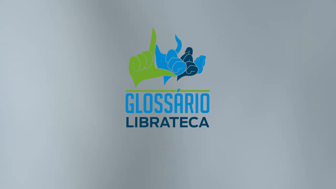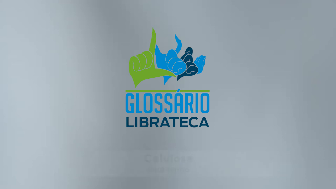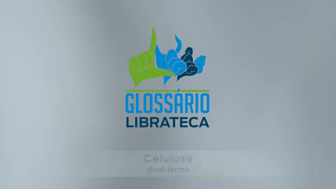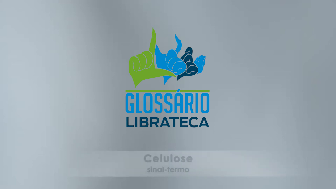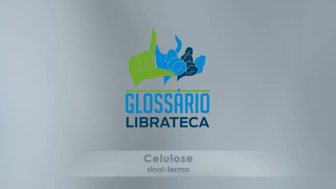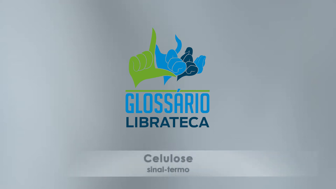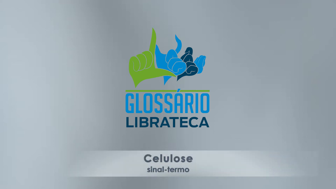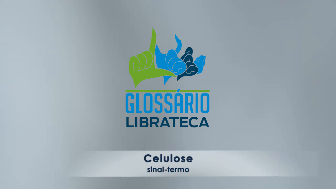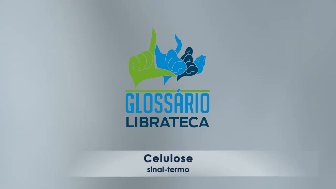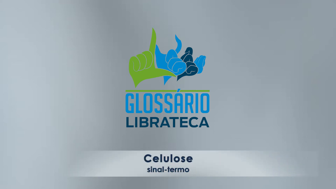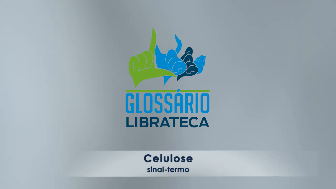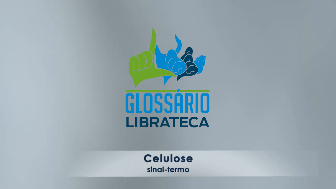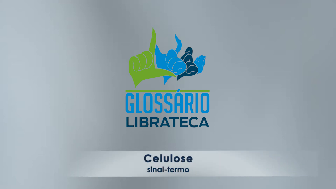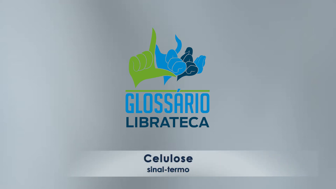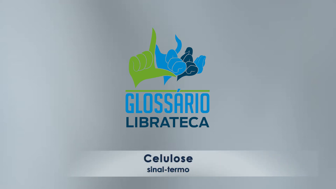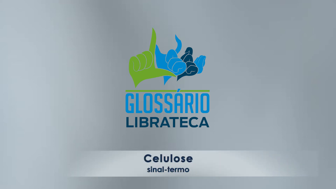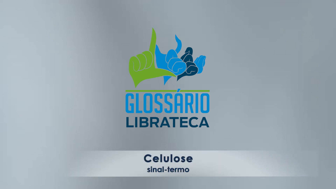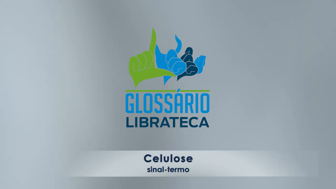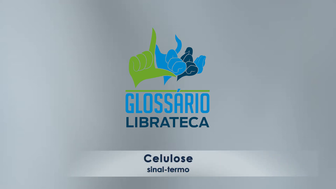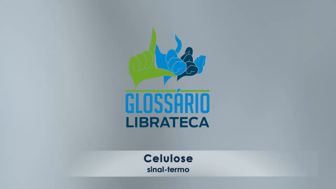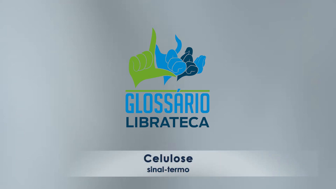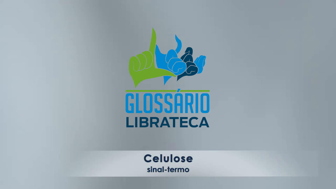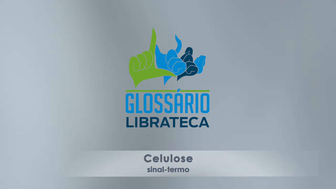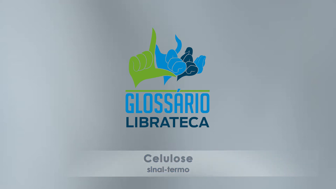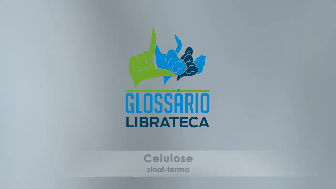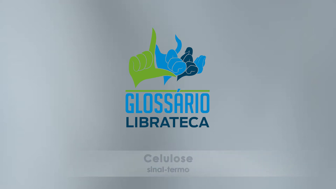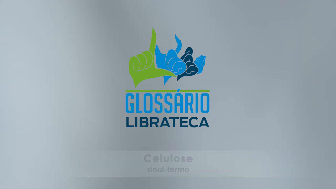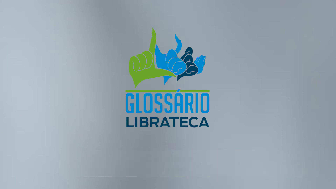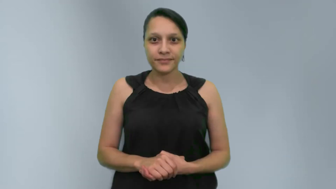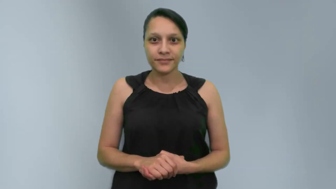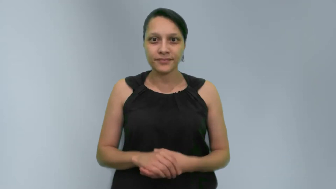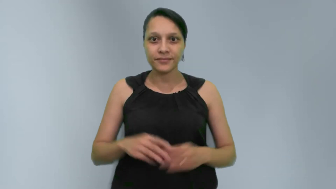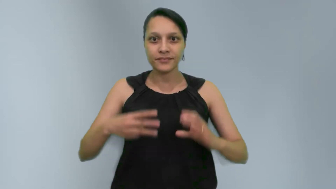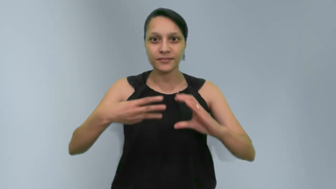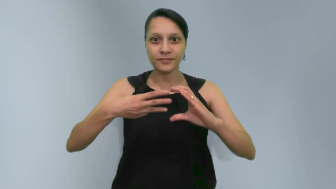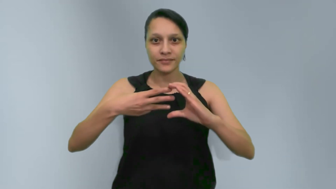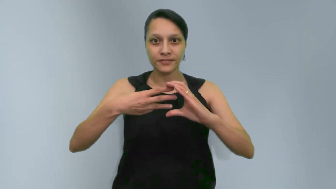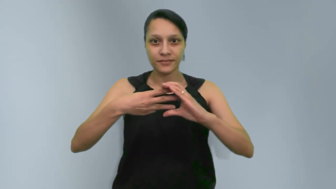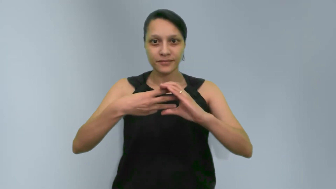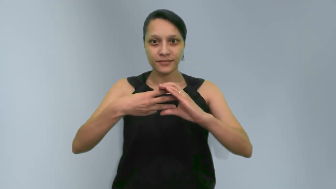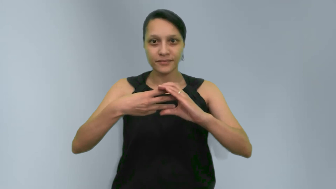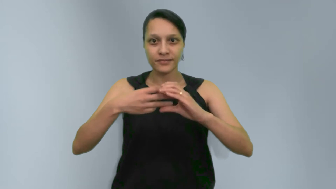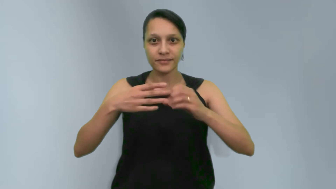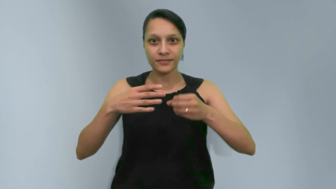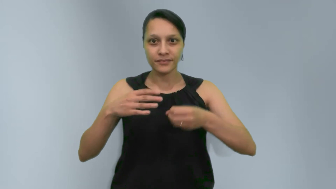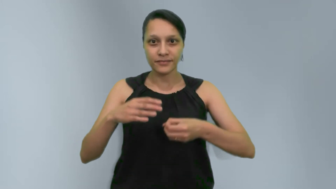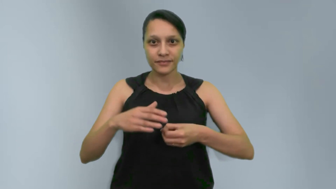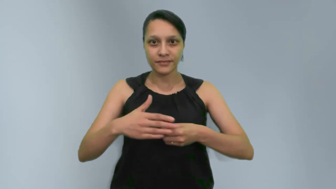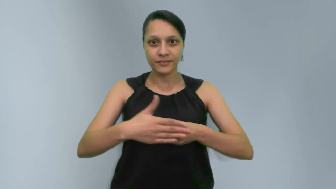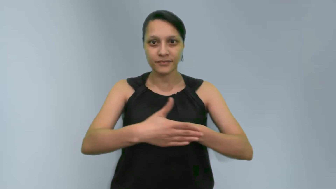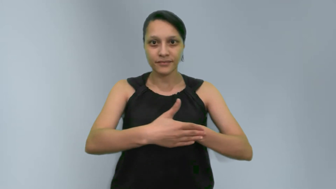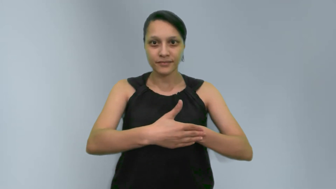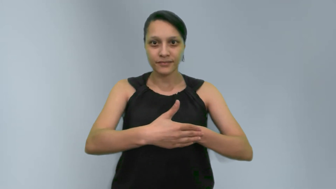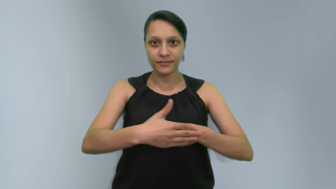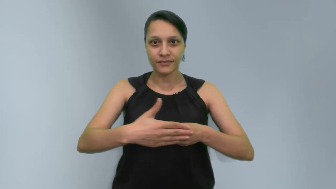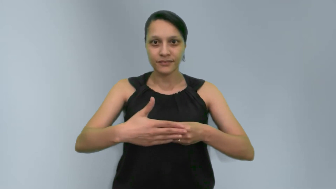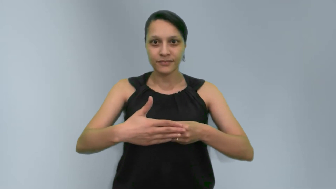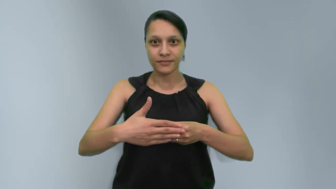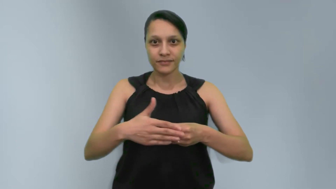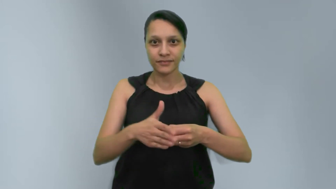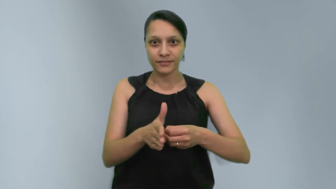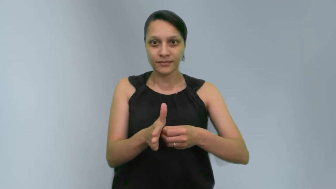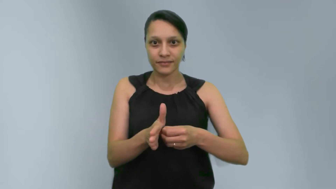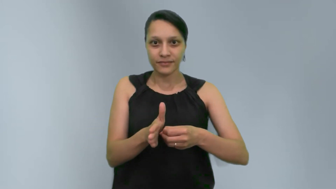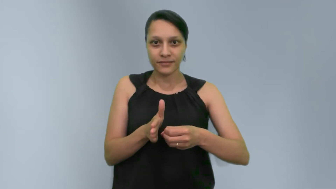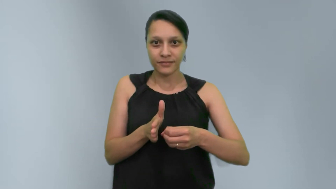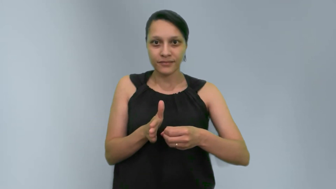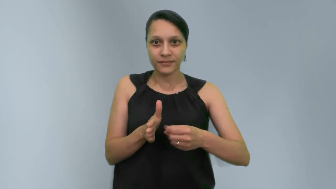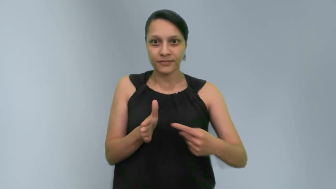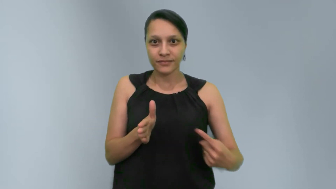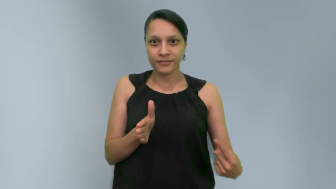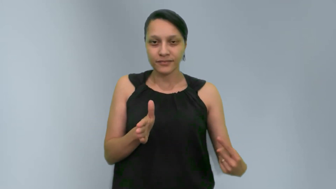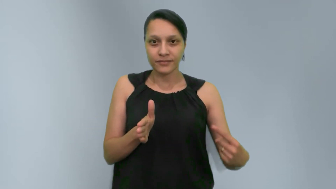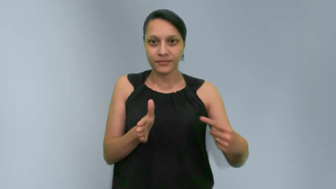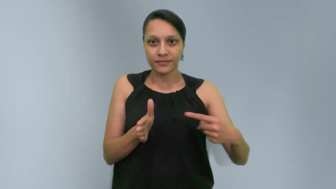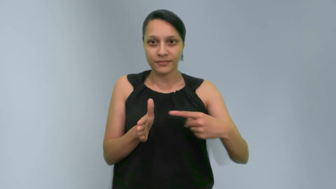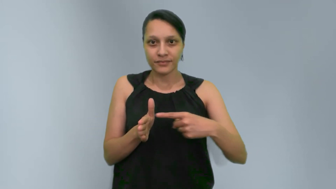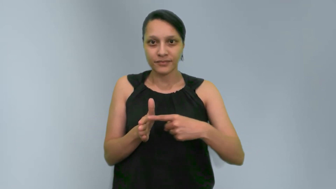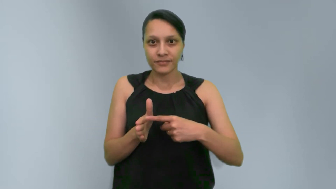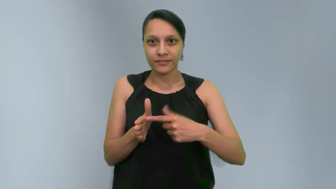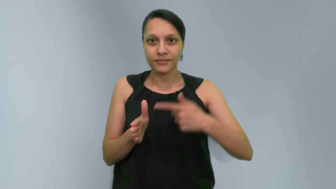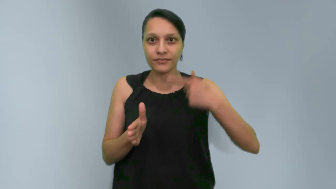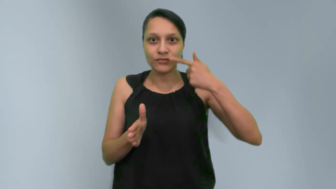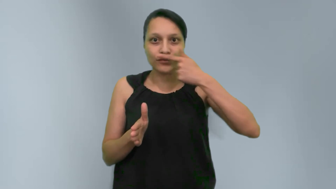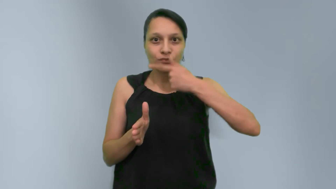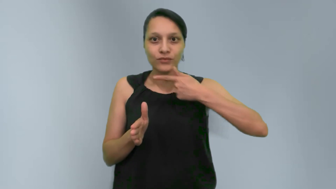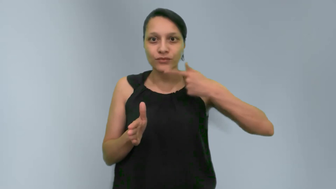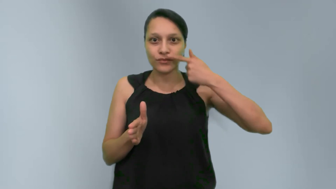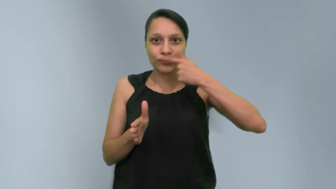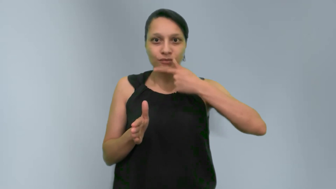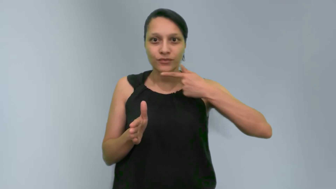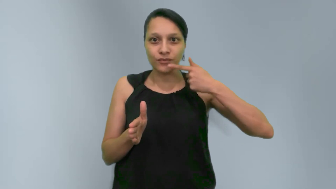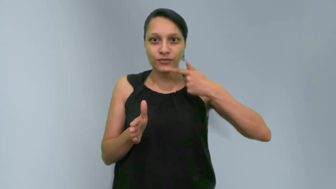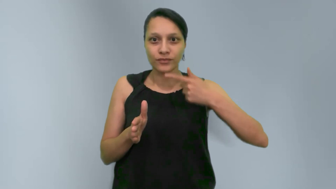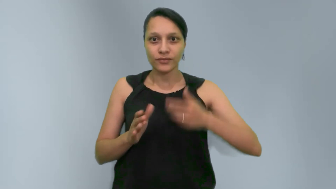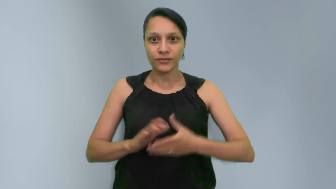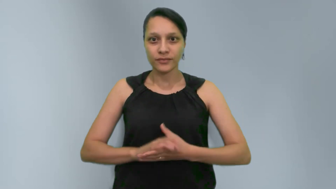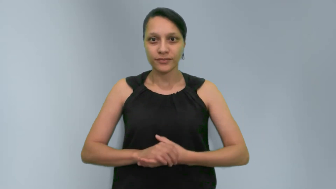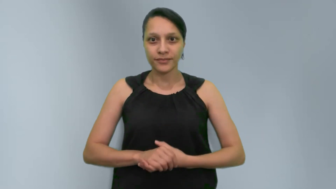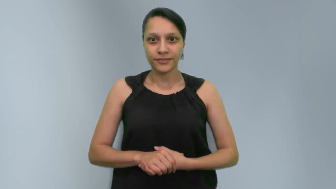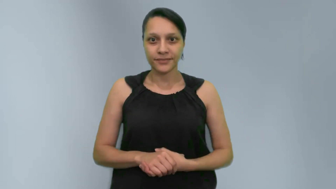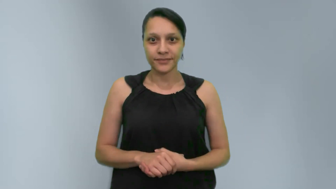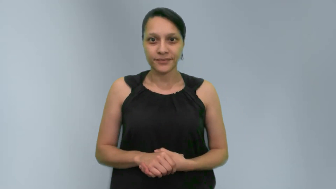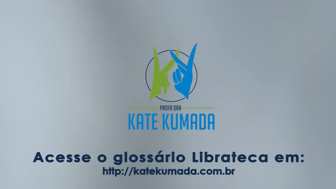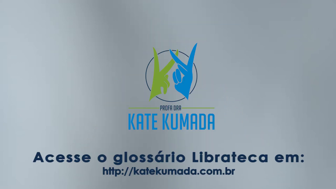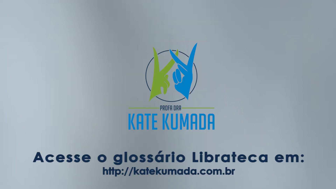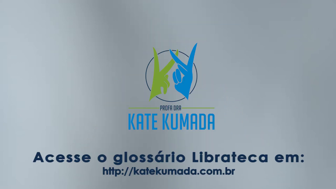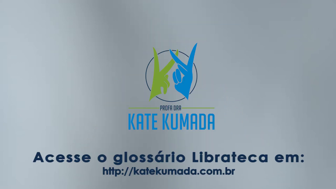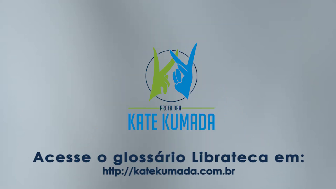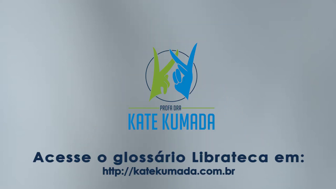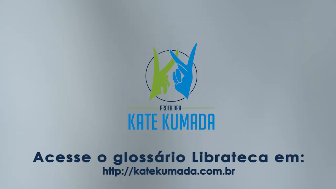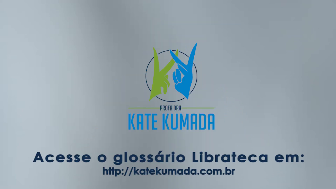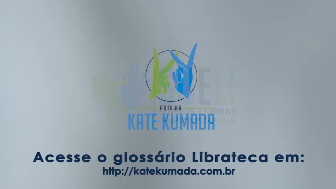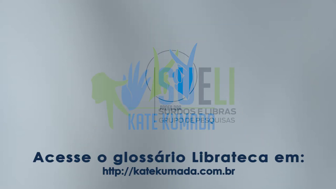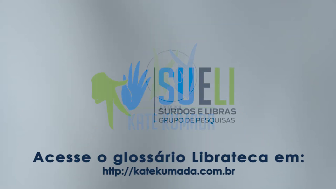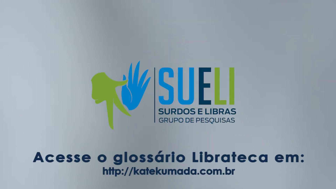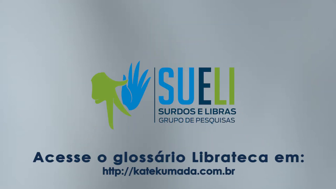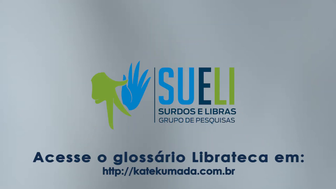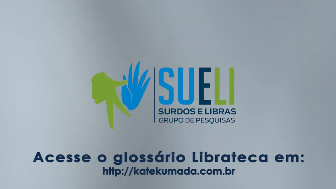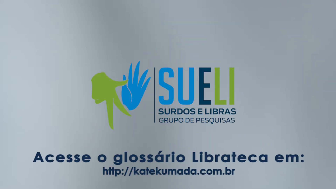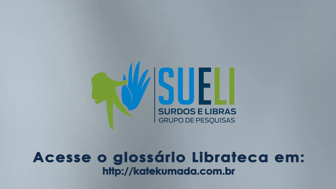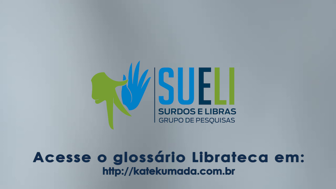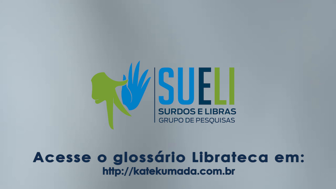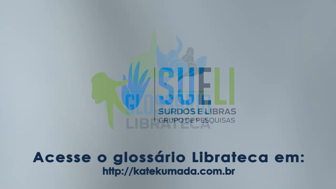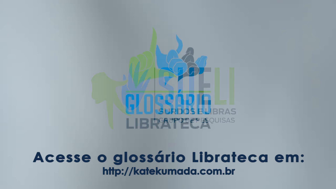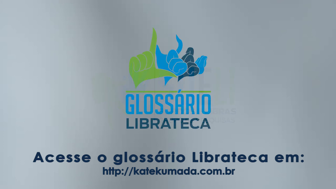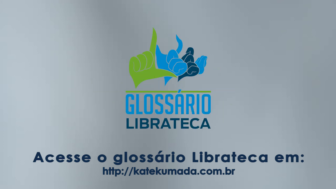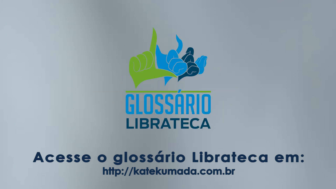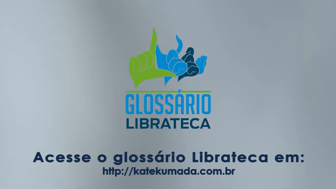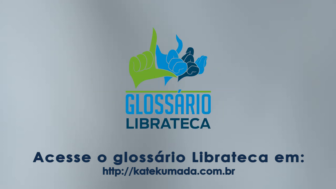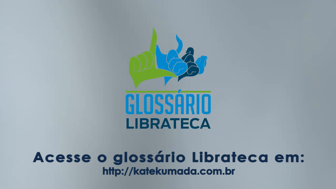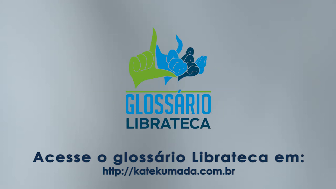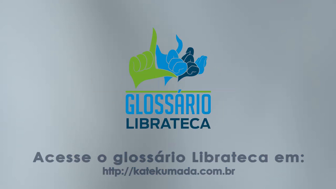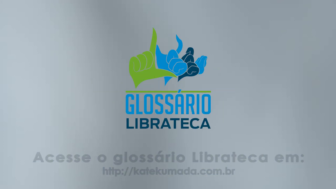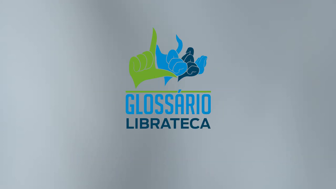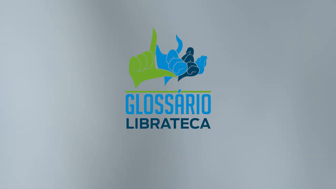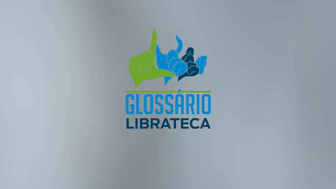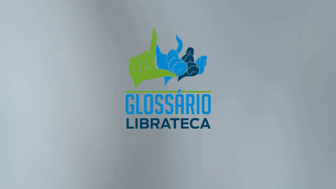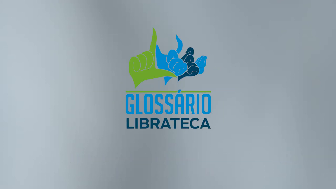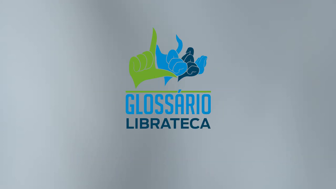Celulose